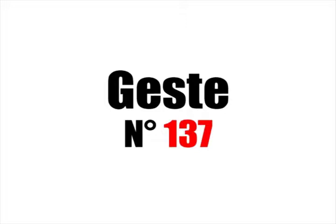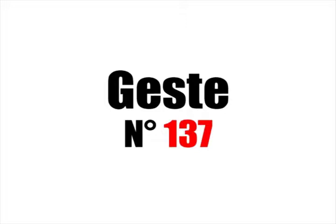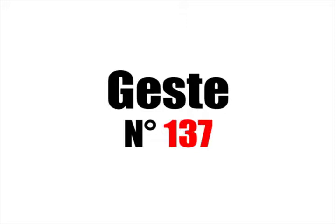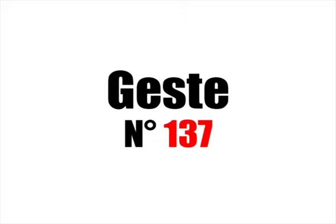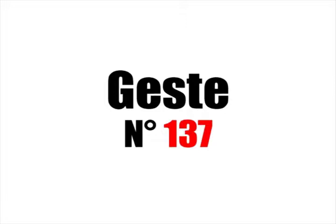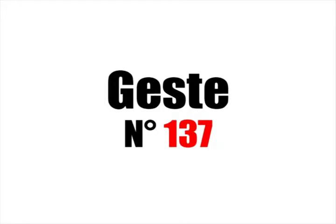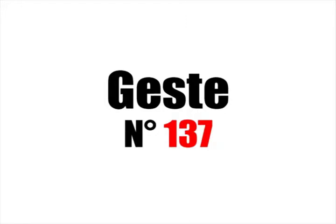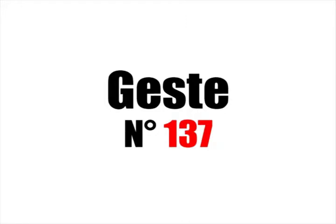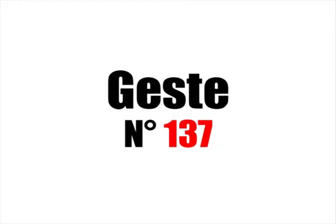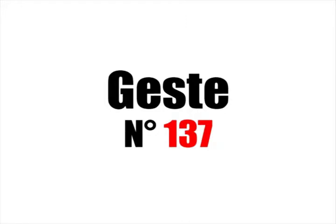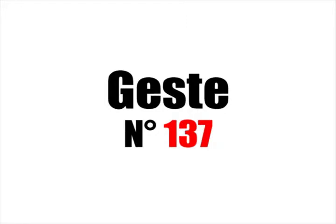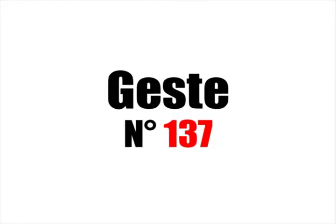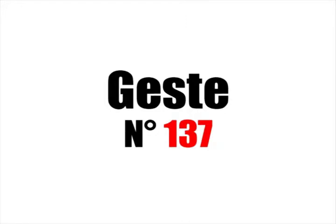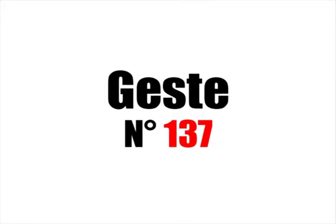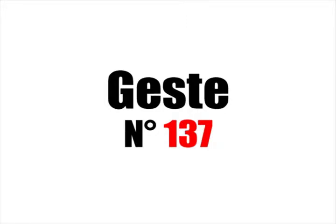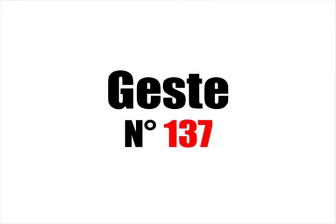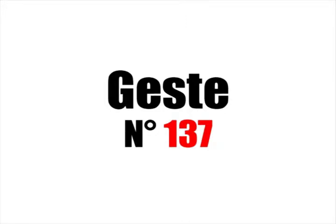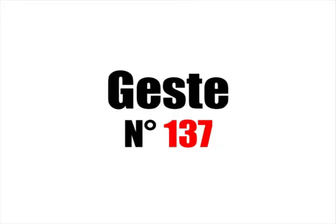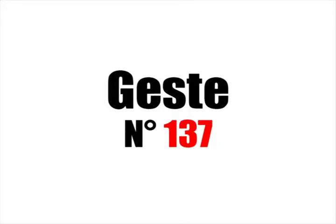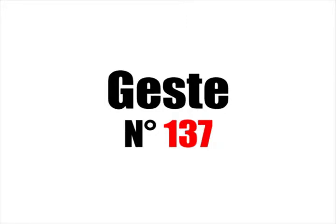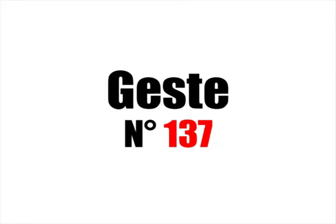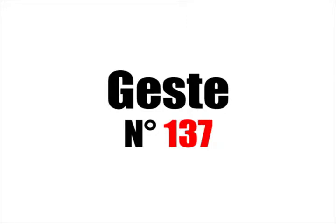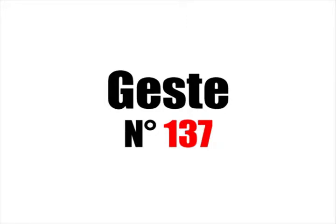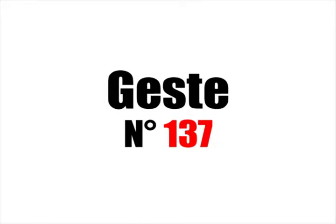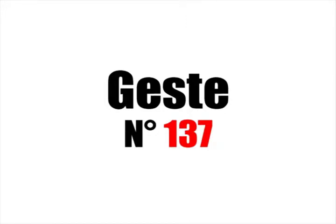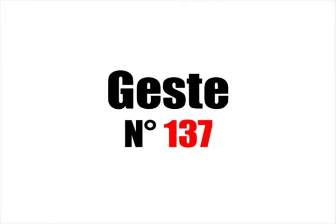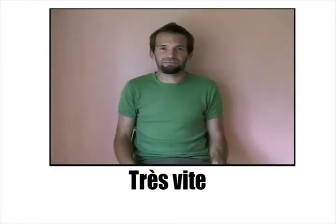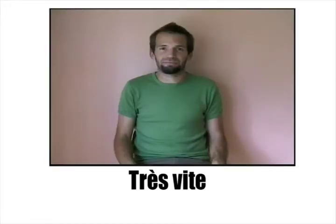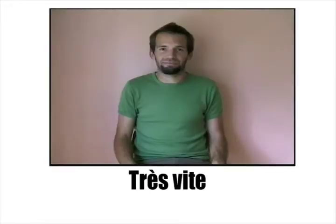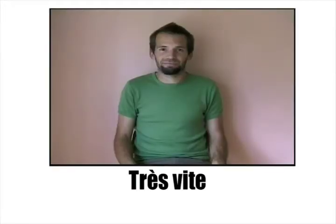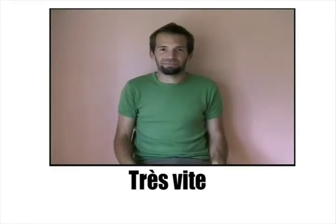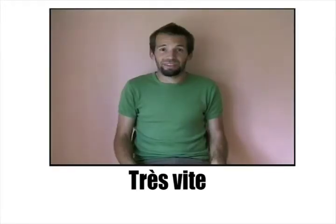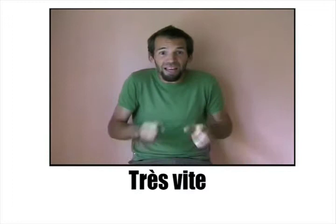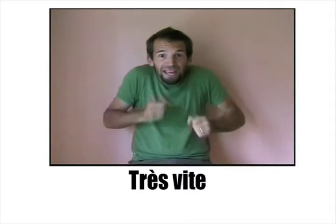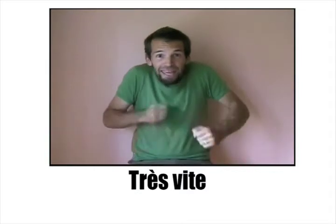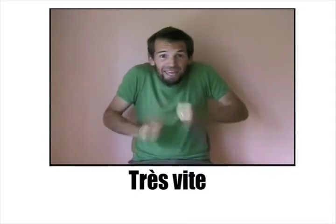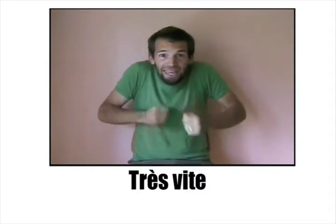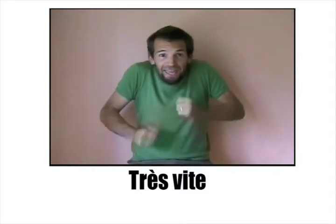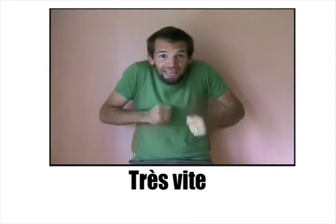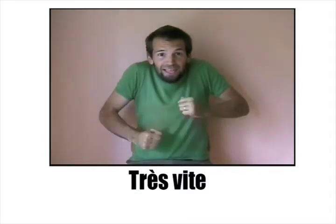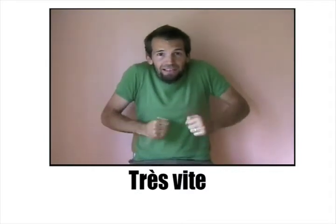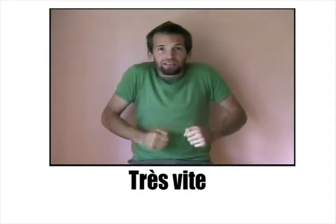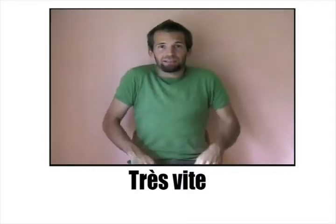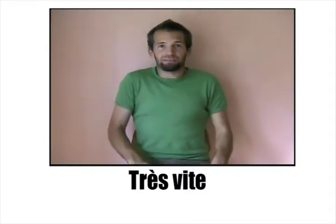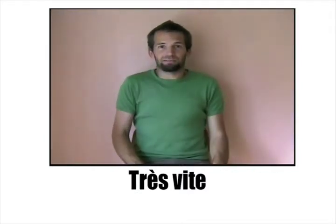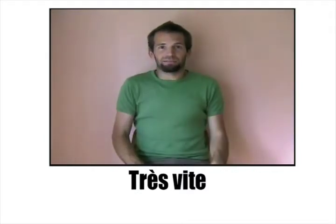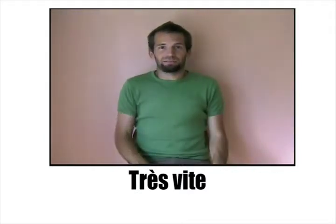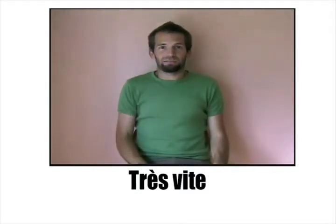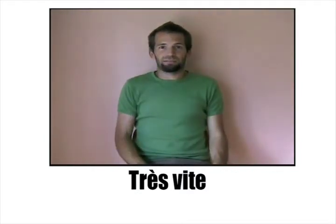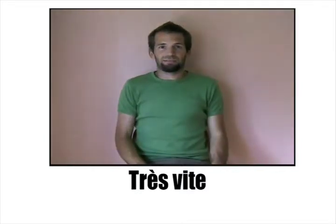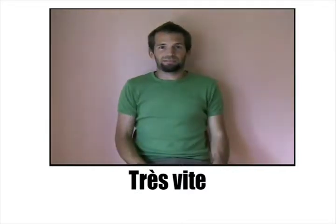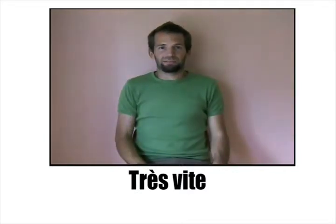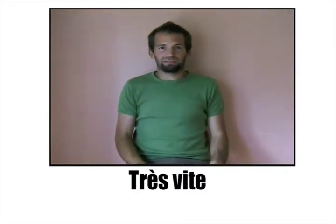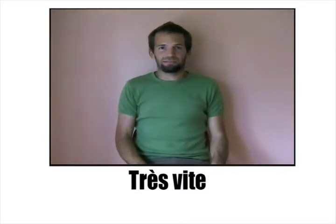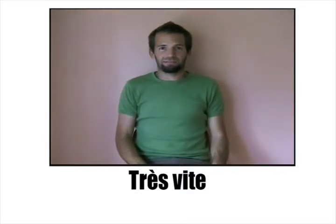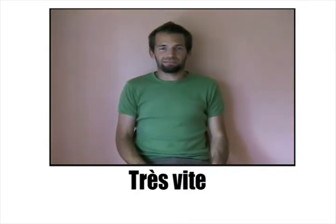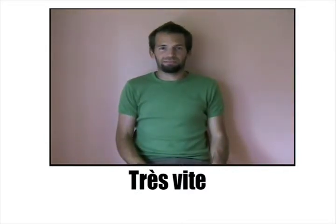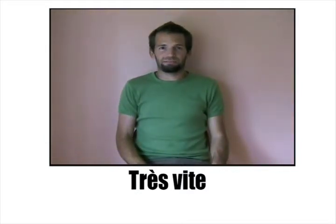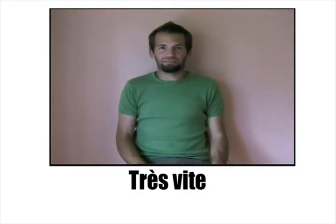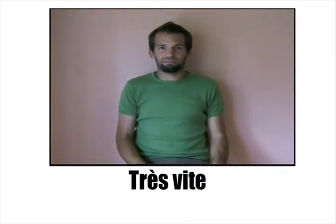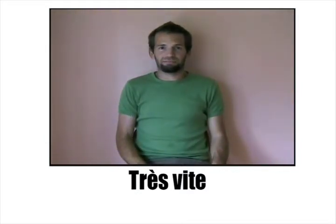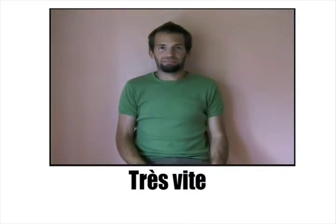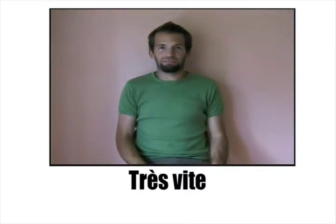Très vite